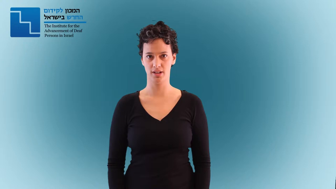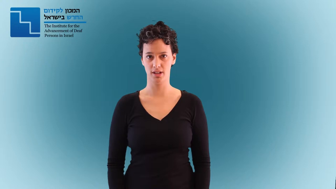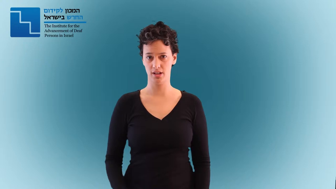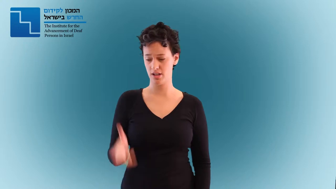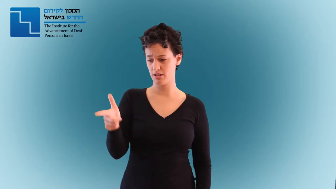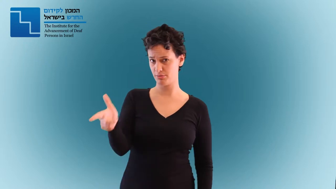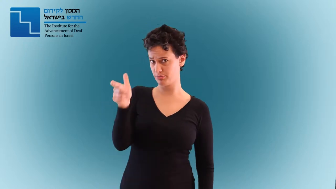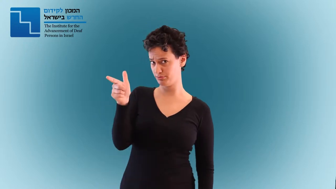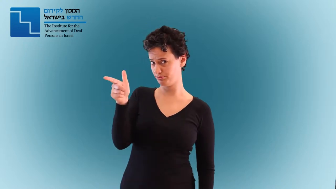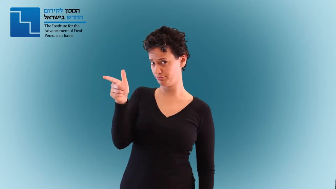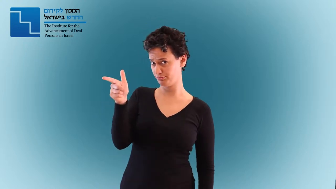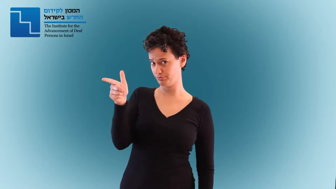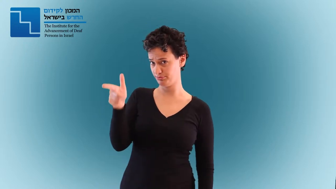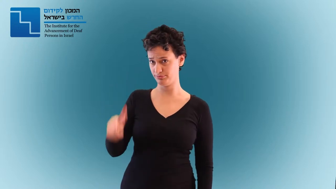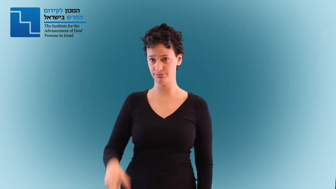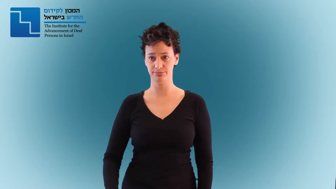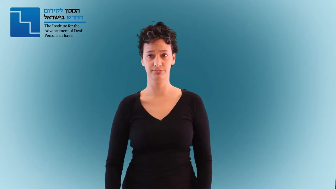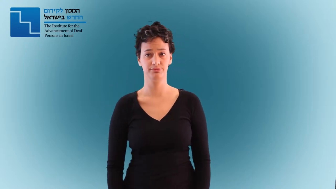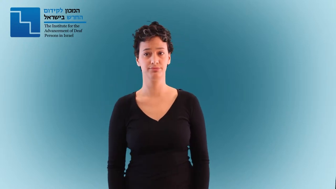אקדח